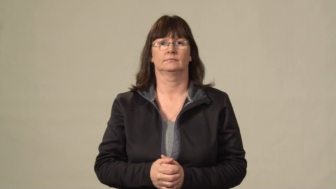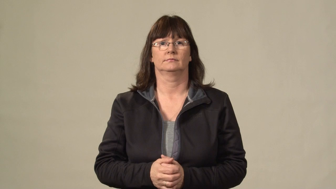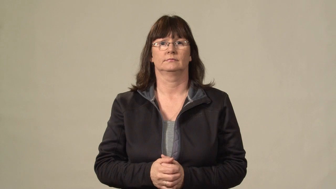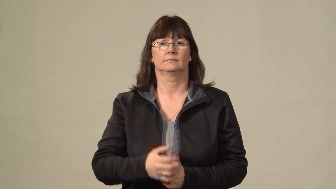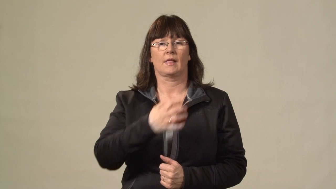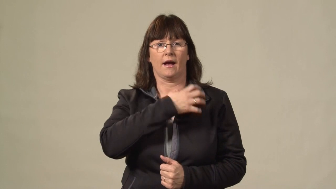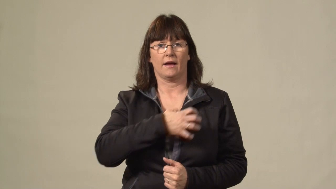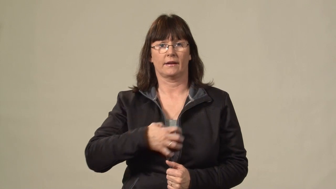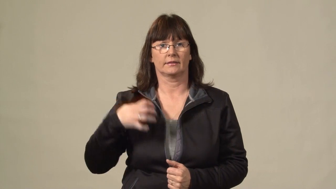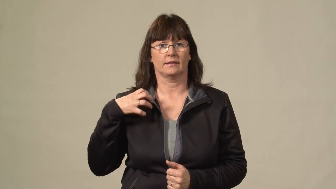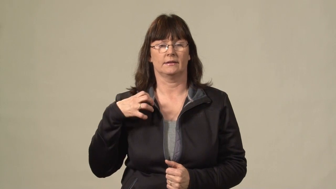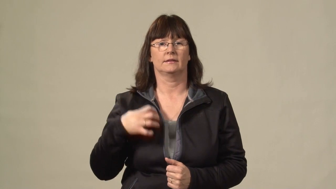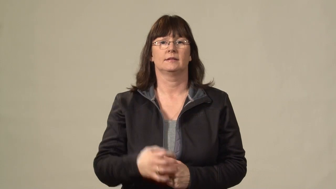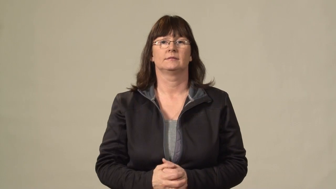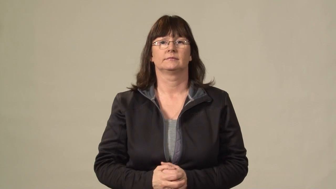Kanada